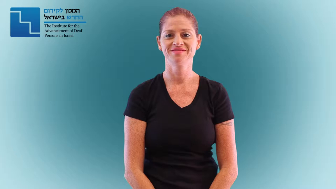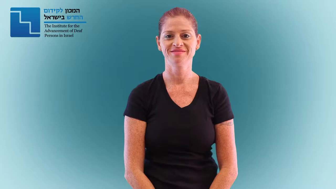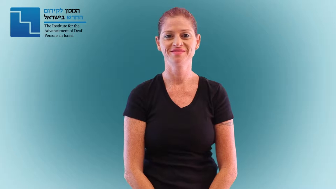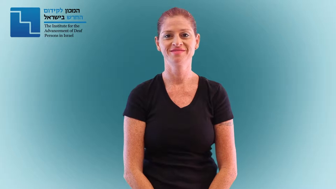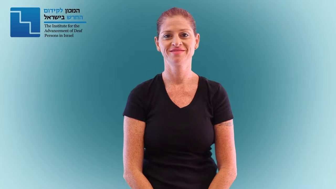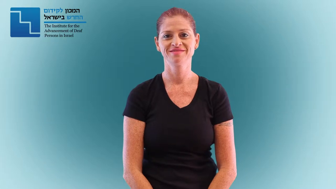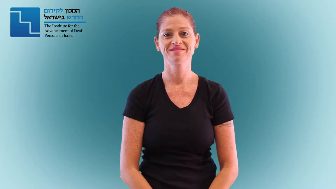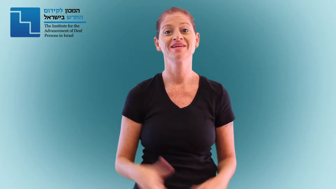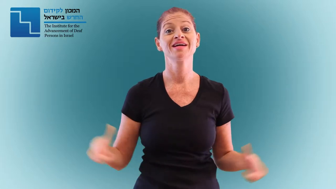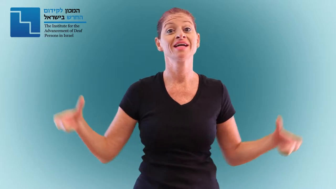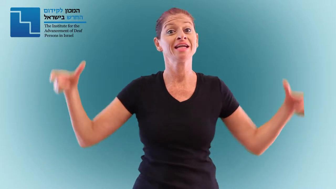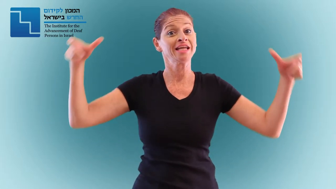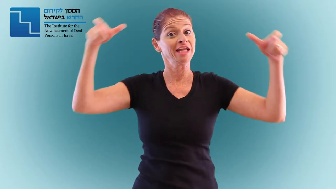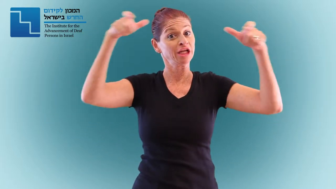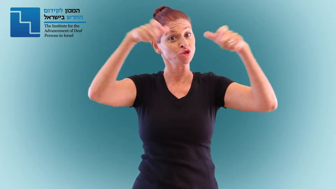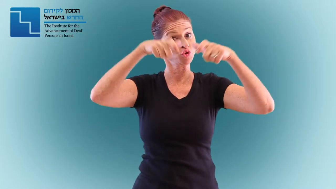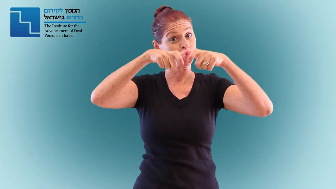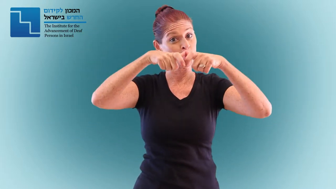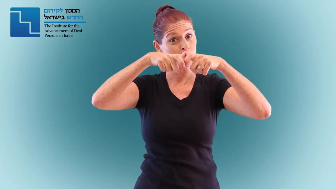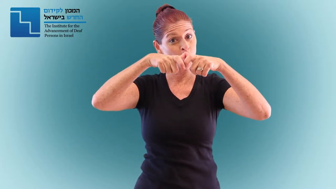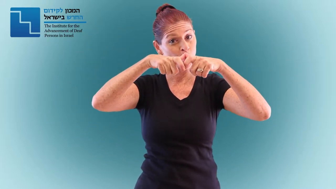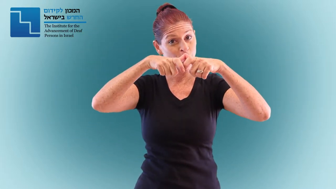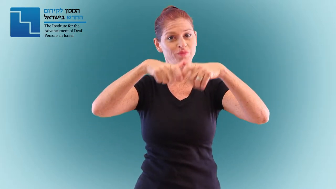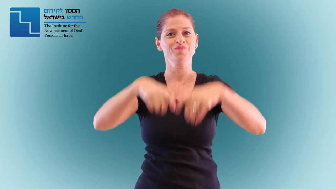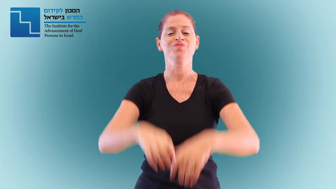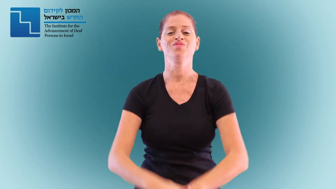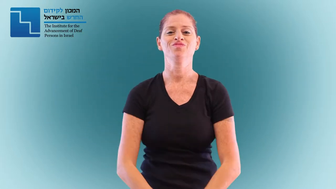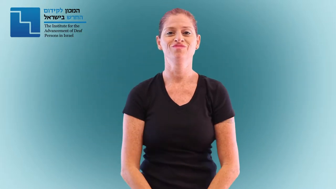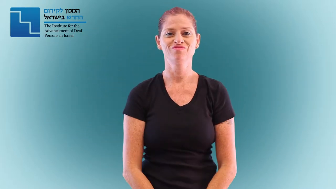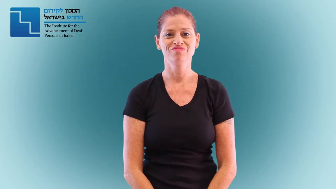גישור